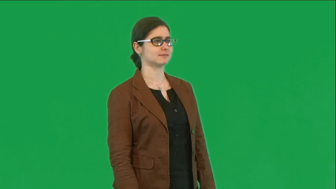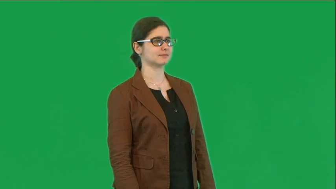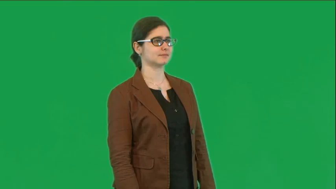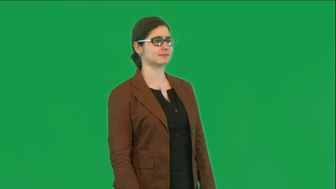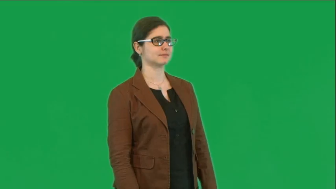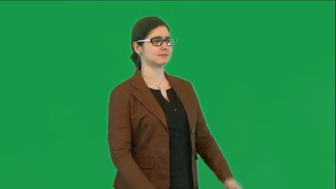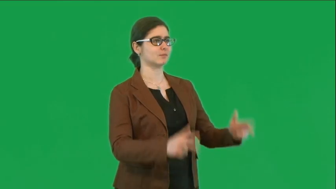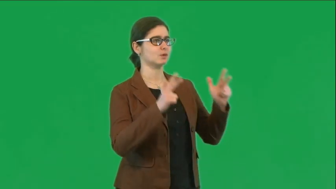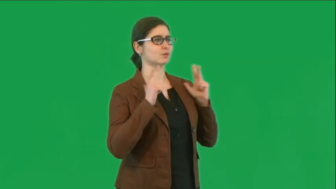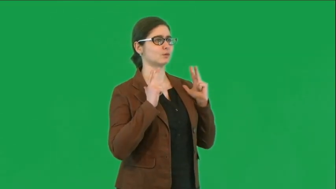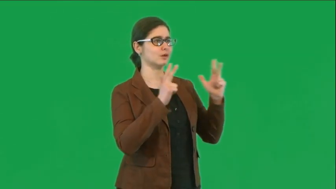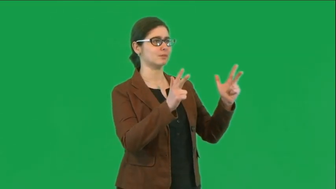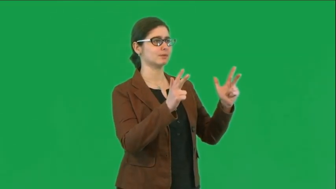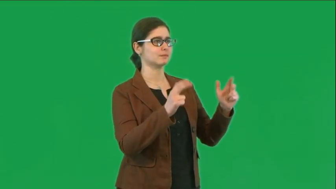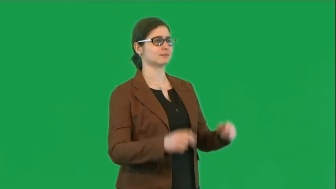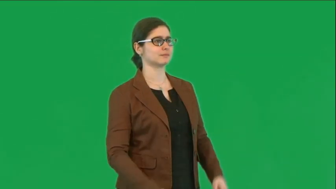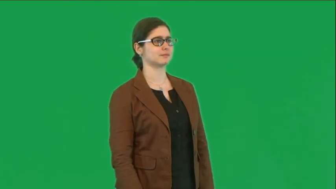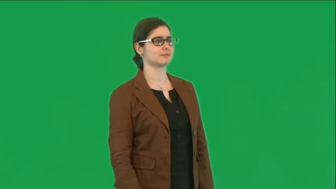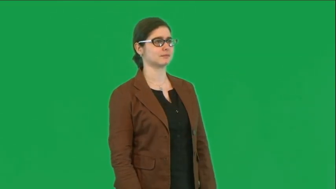urlop